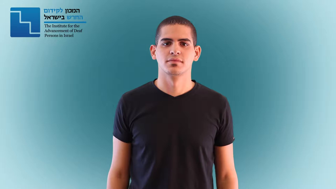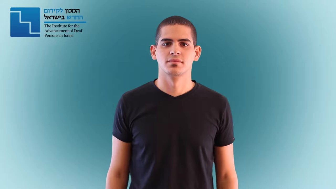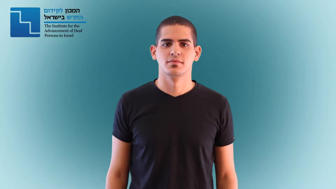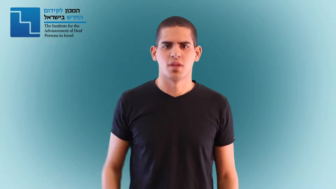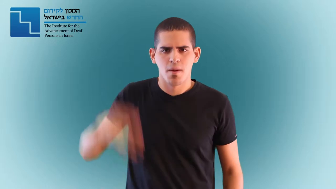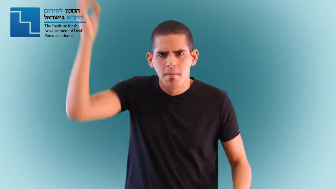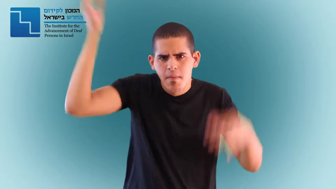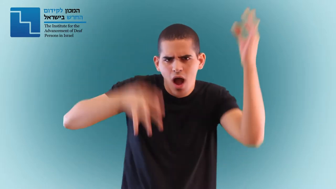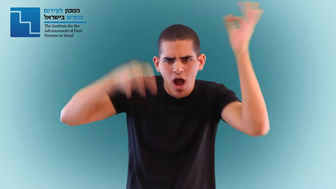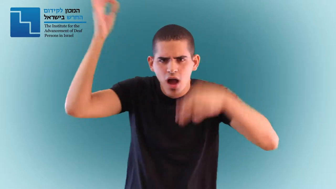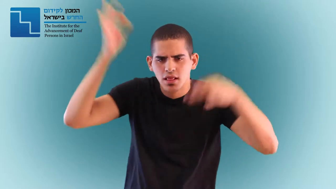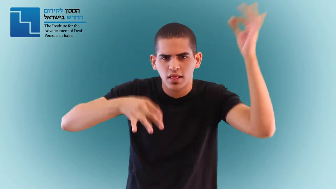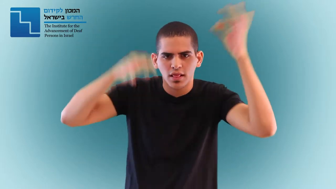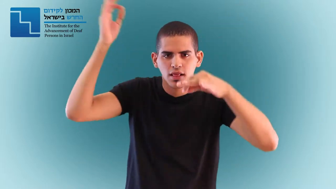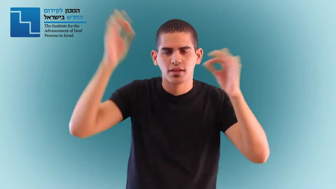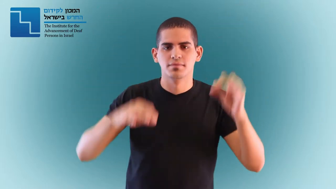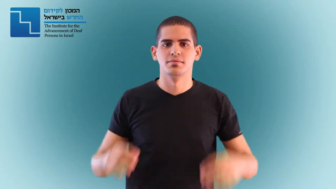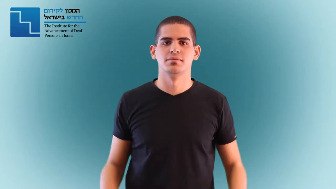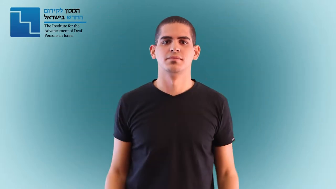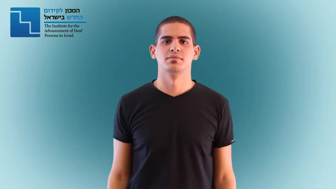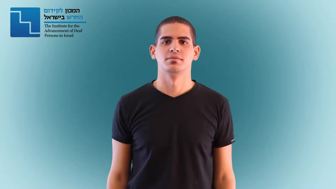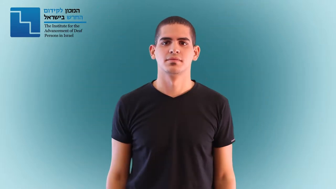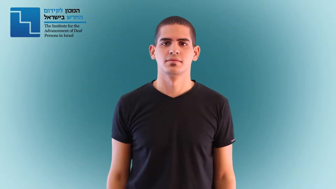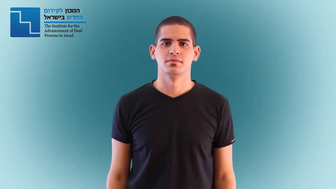ברד